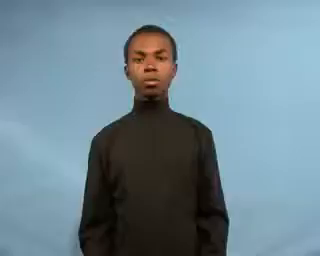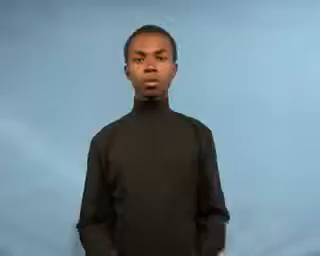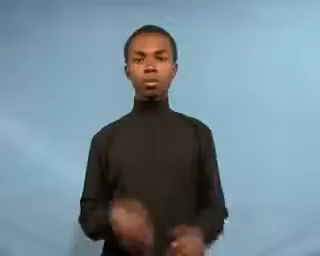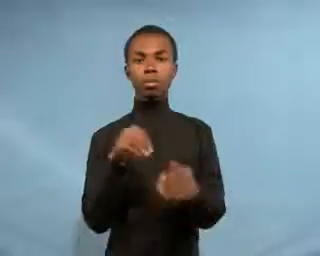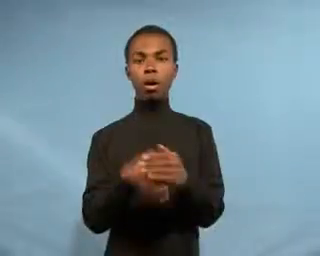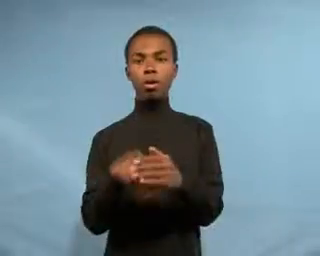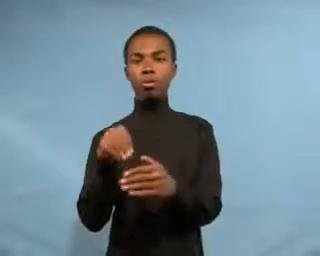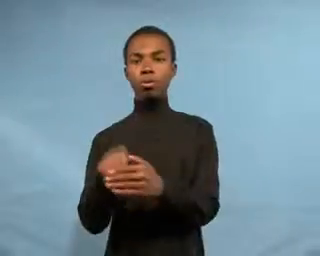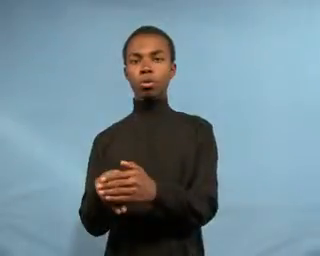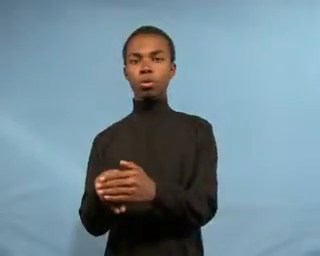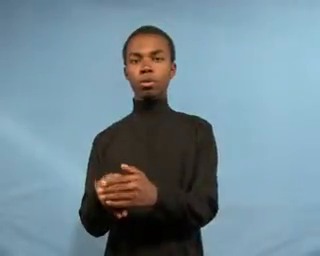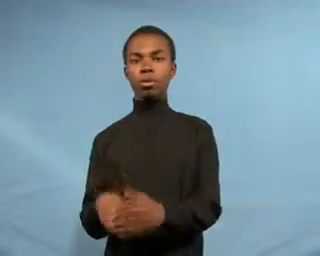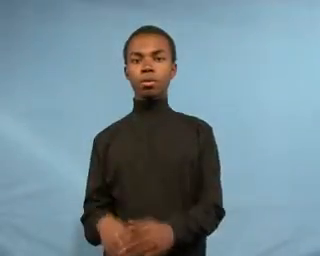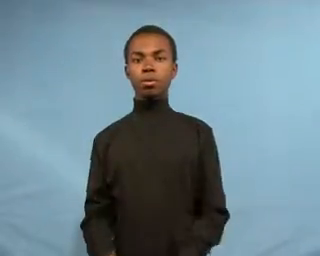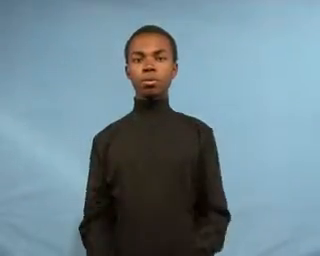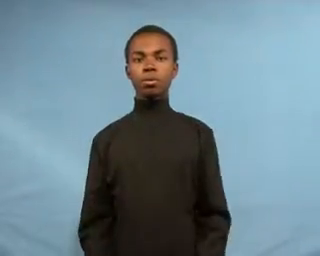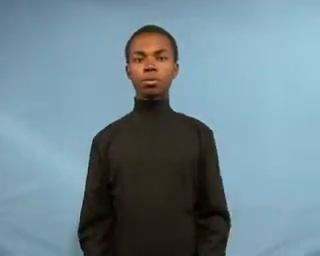mamboly